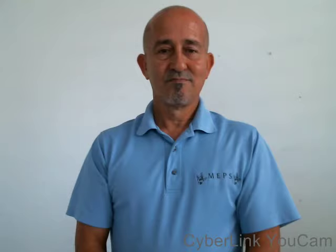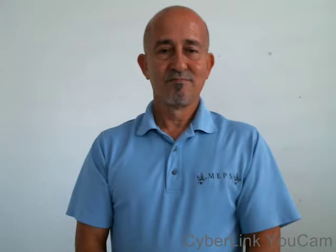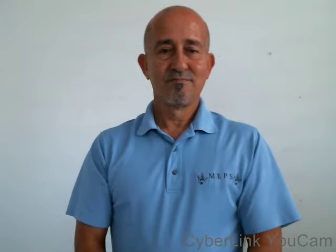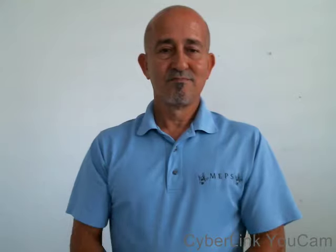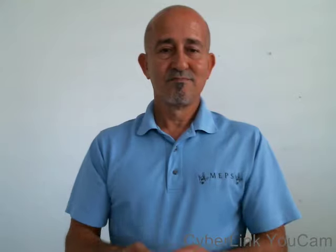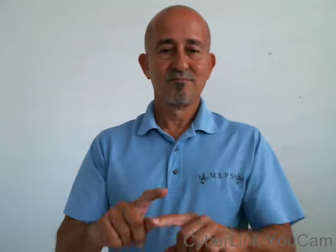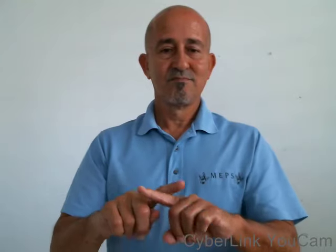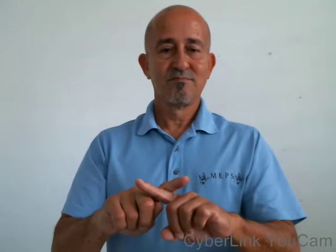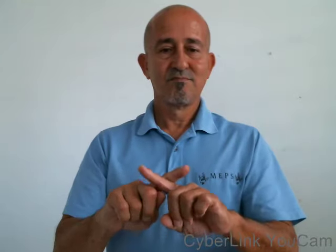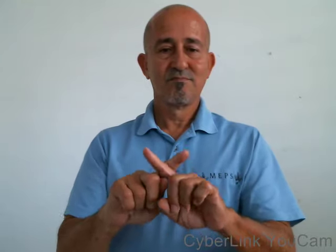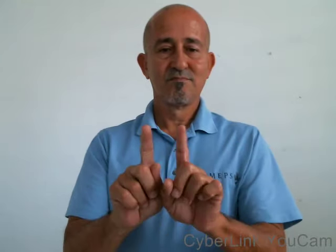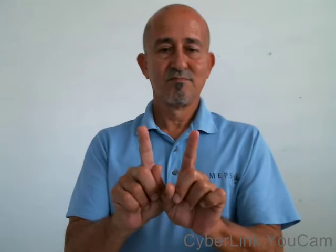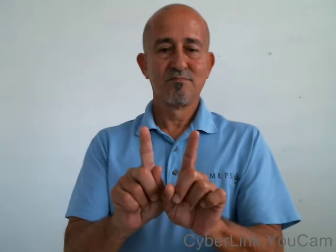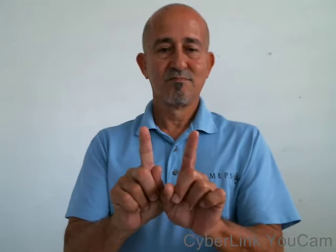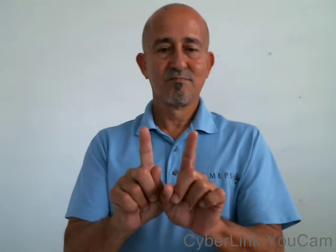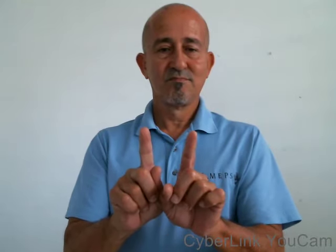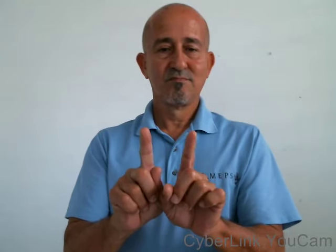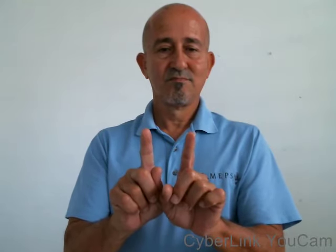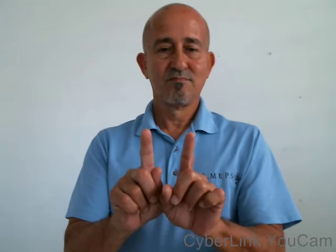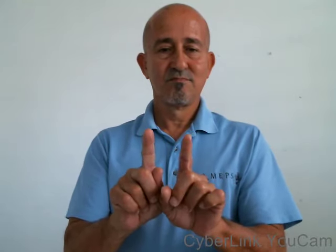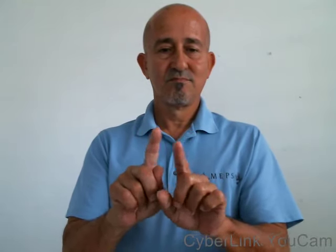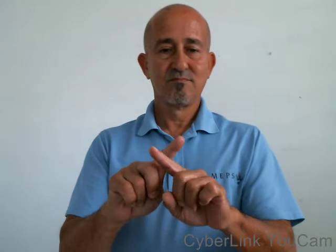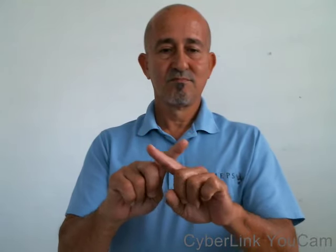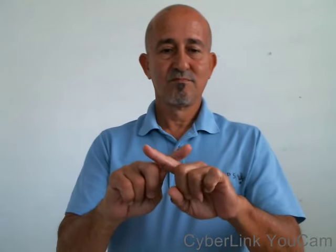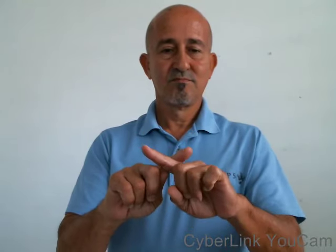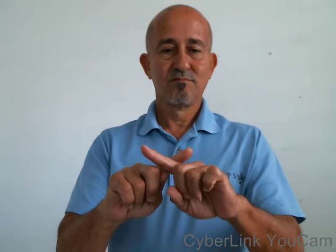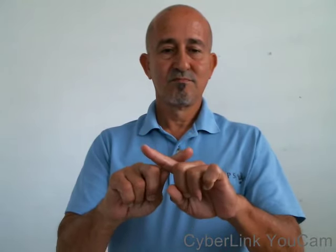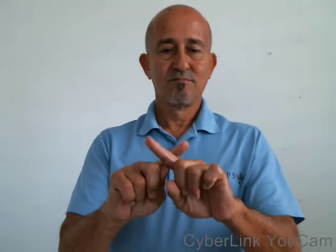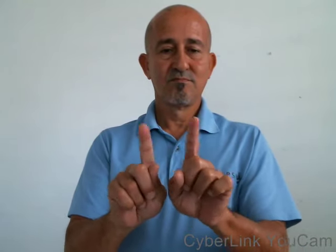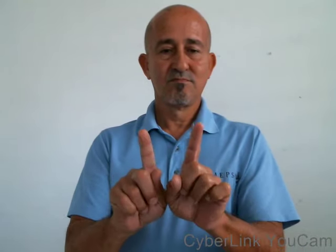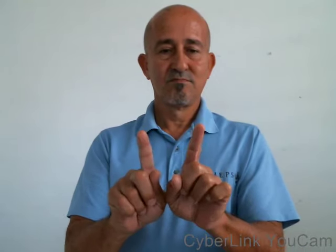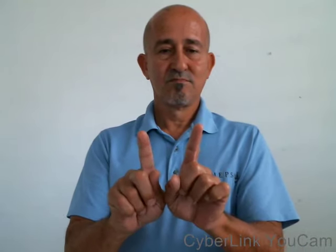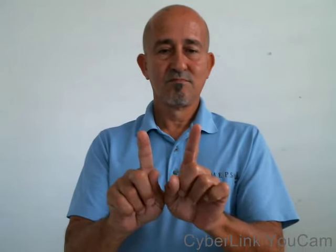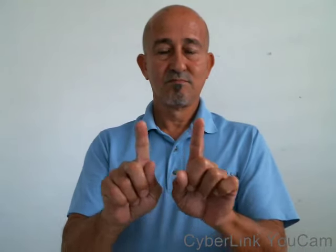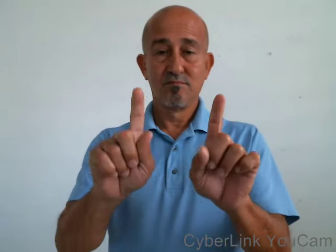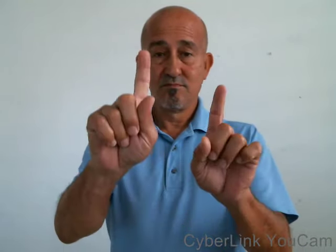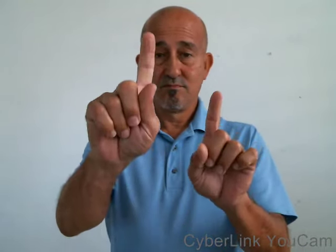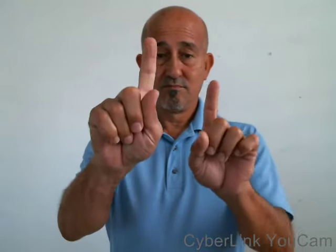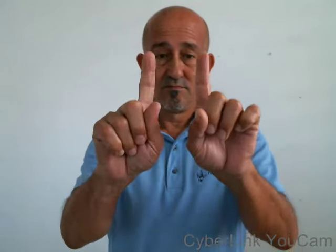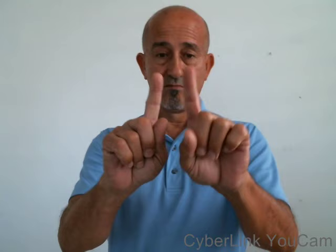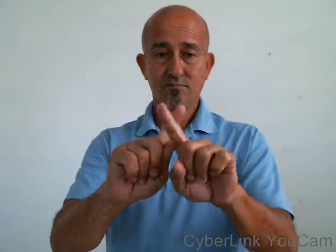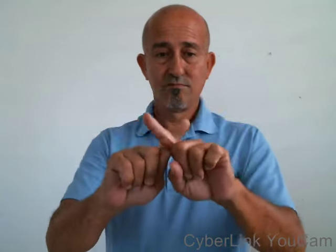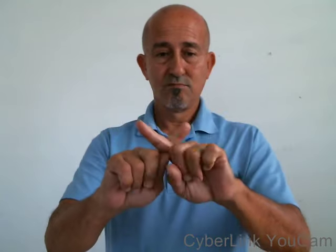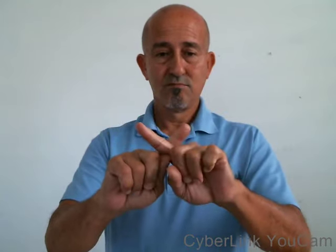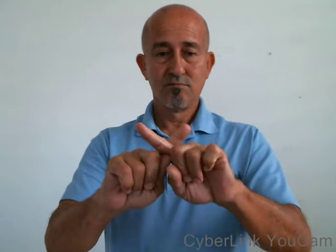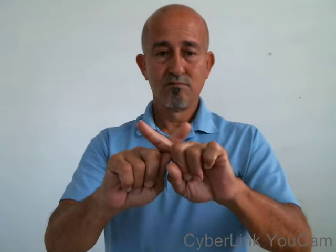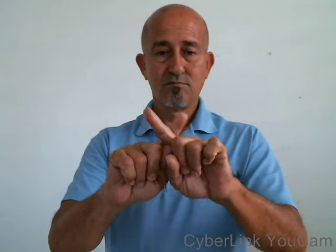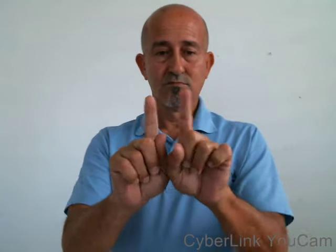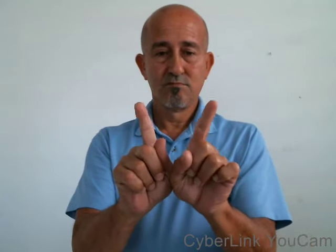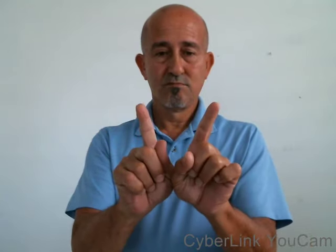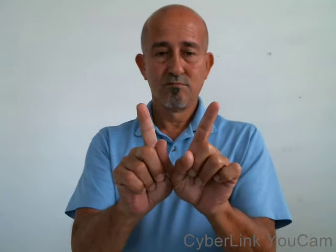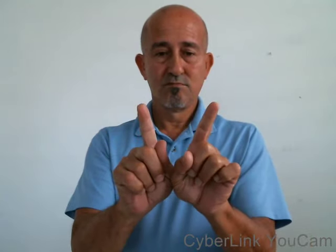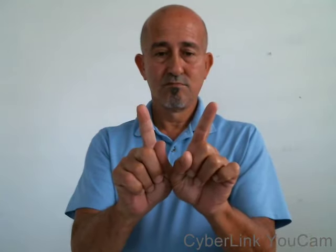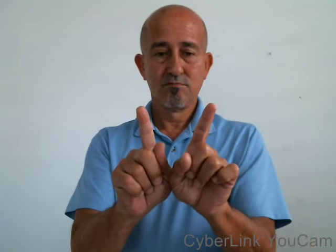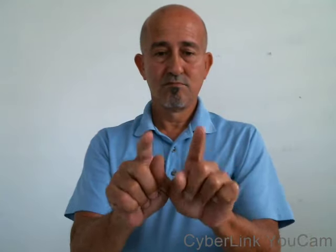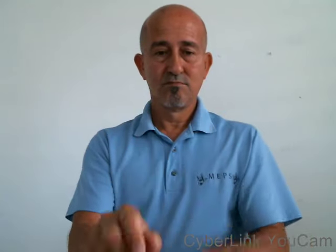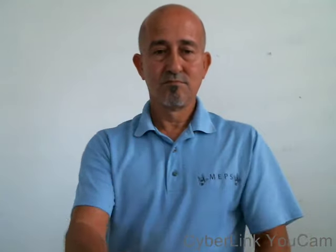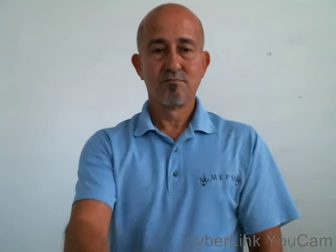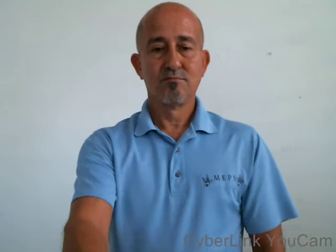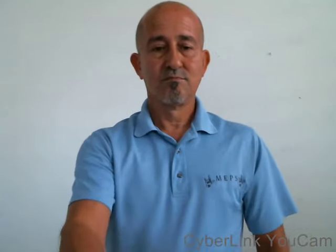16